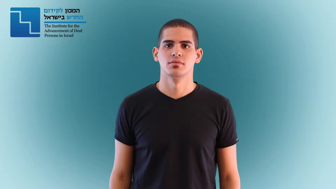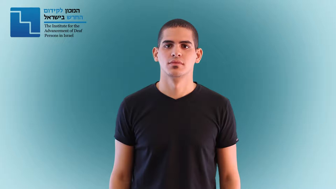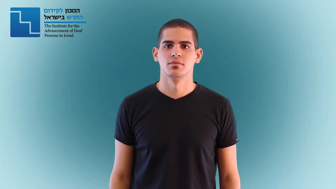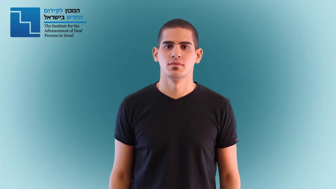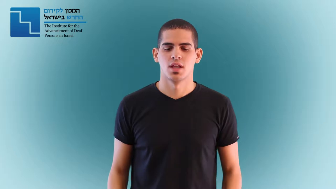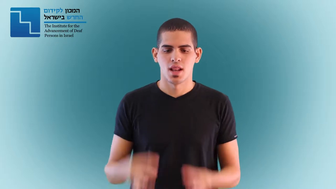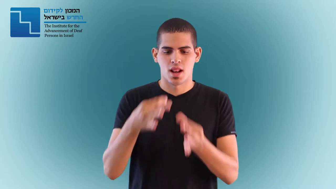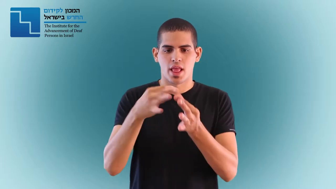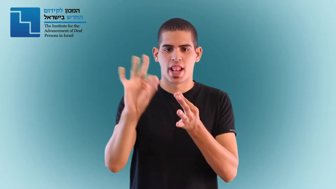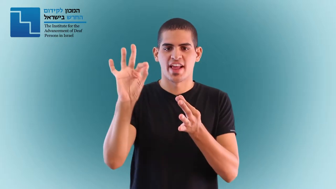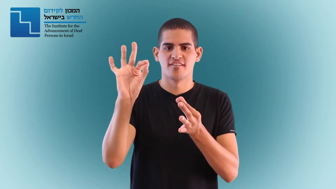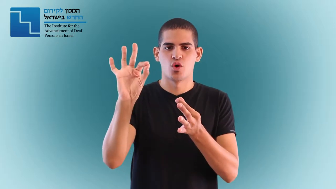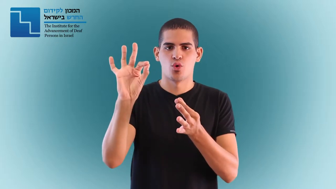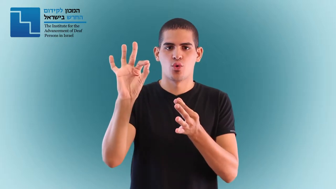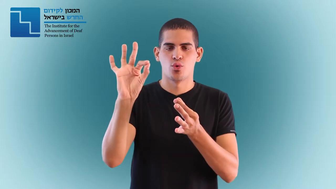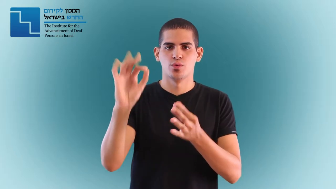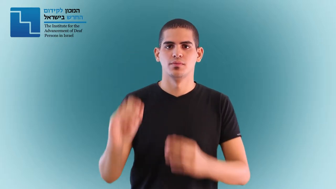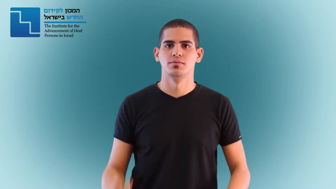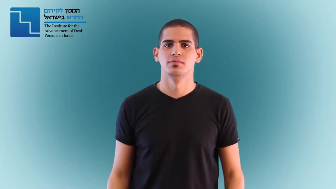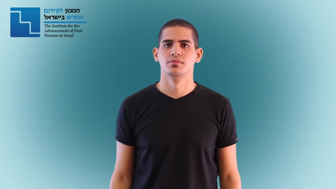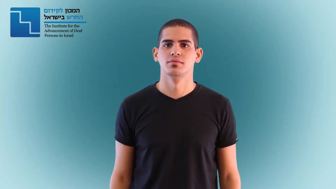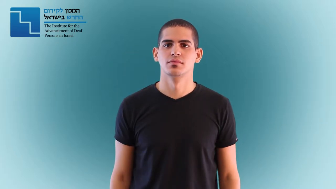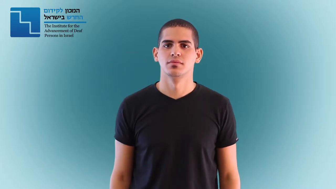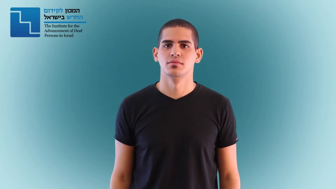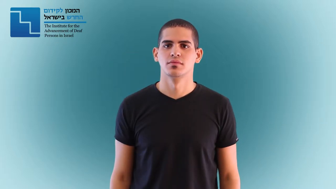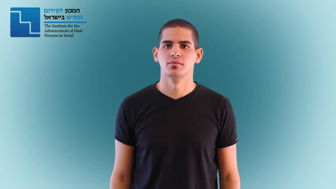להדליק (גפרור)